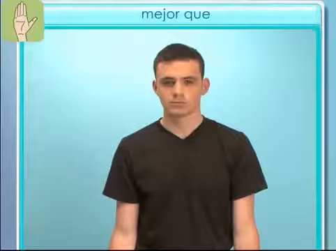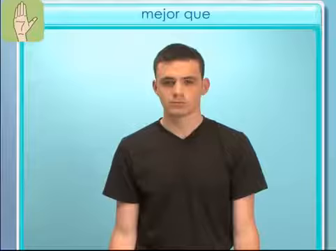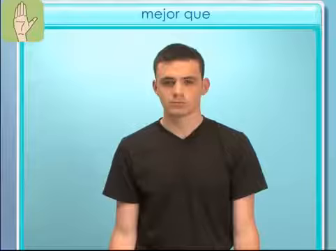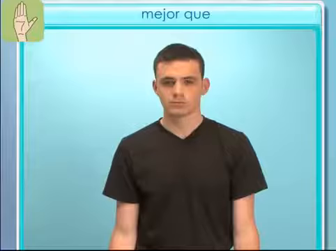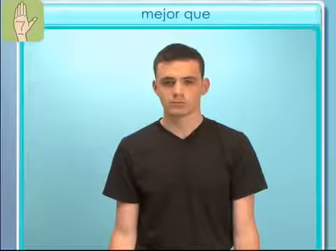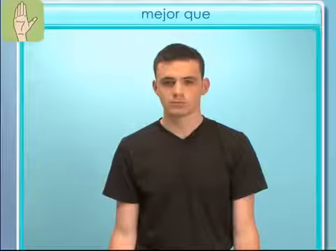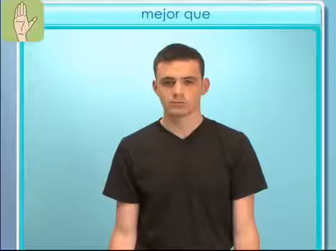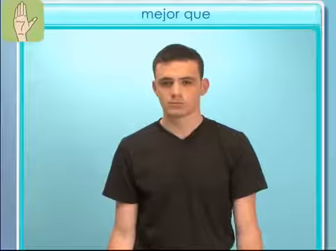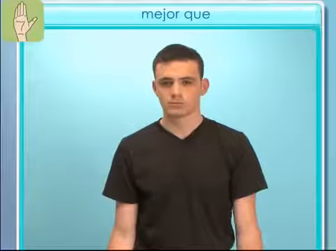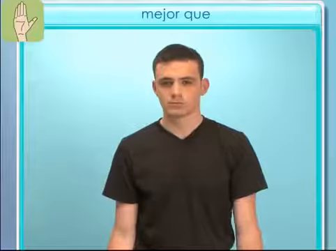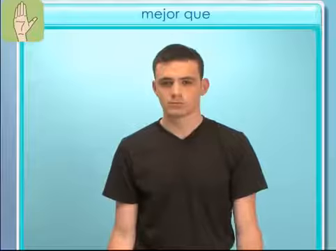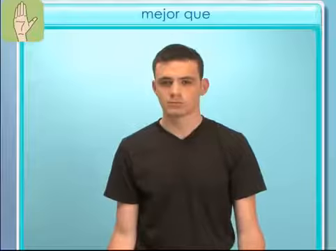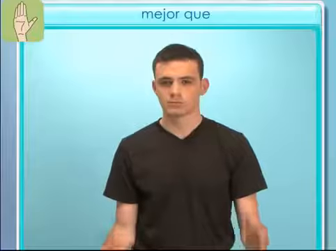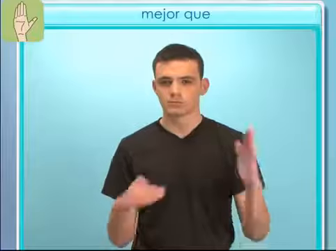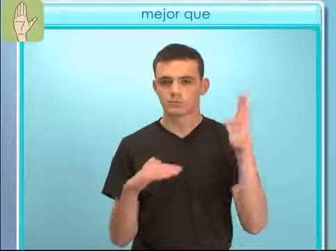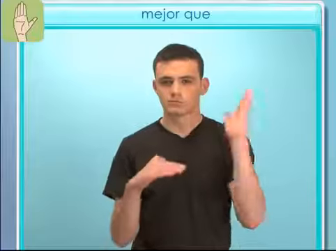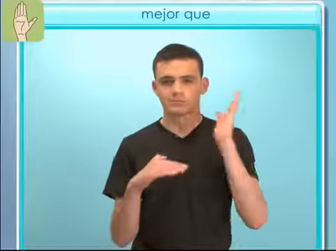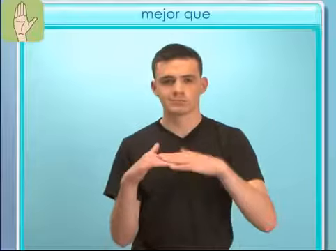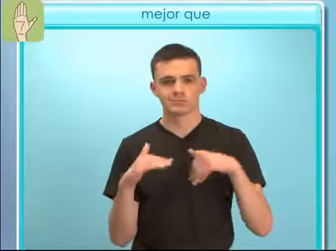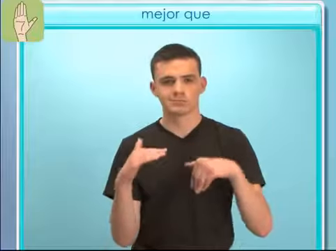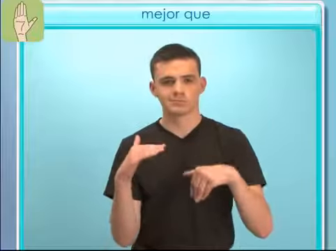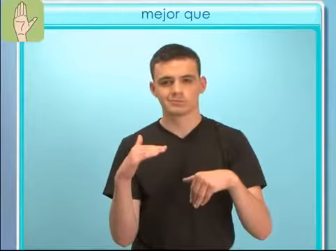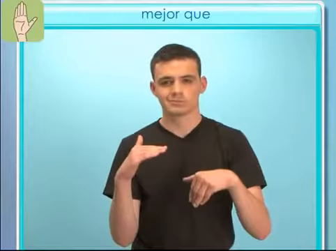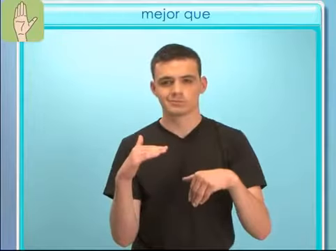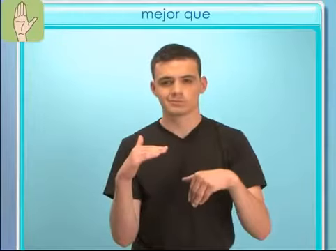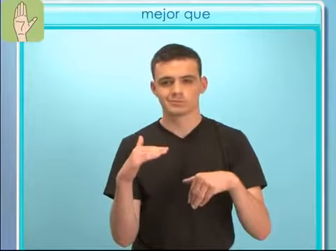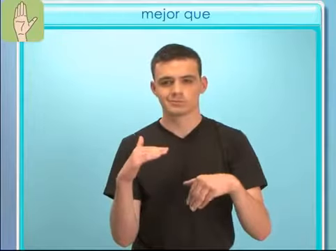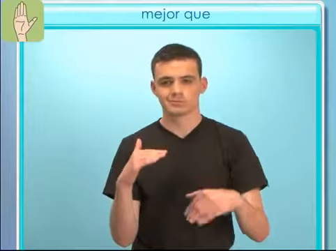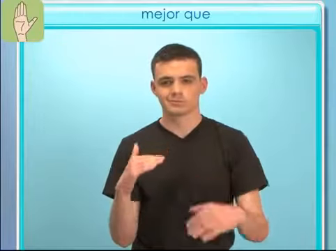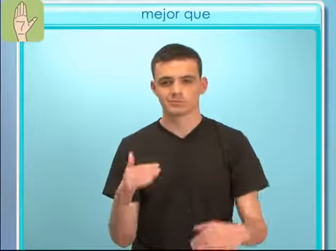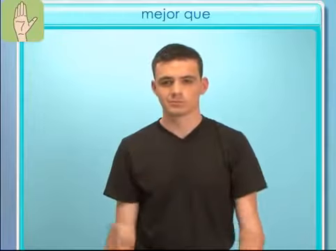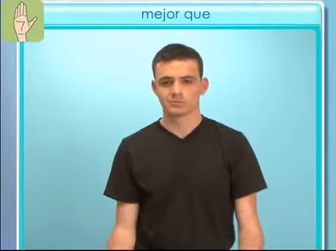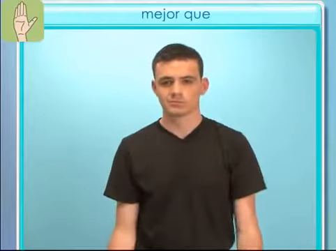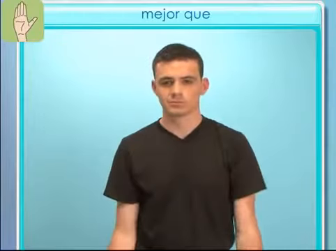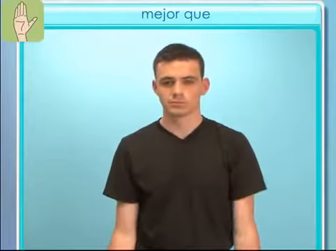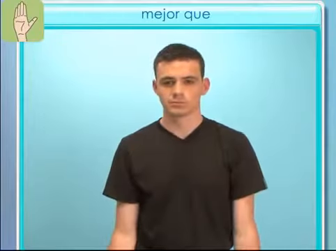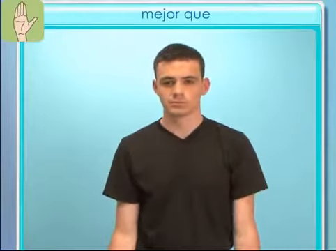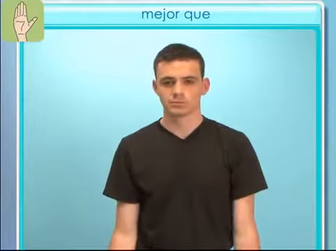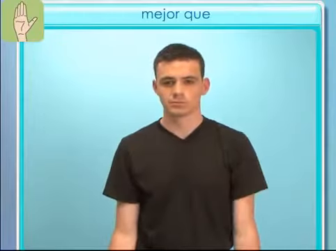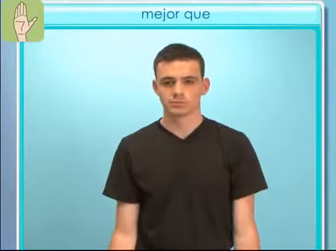MEJOR QUE